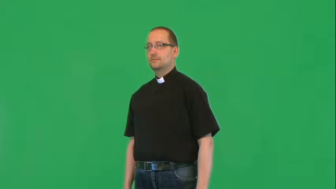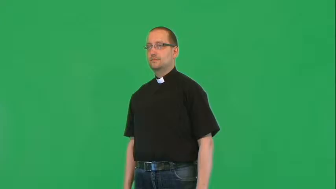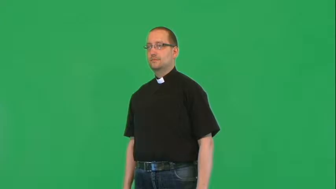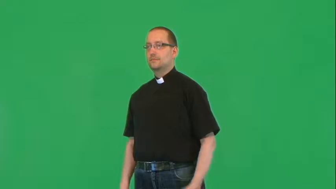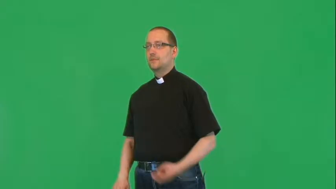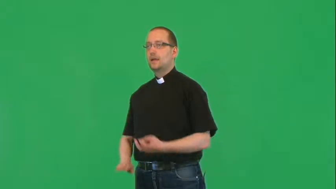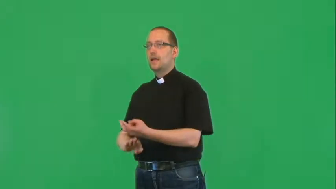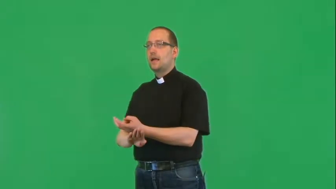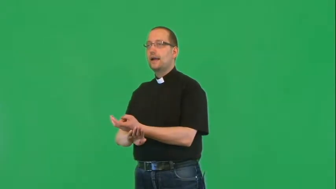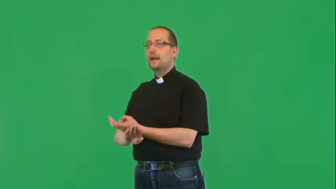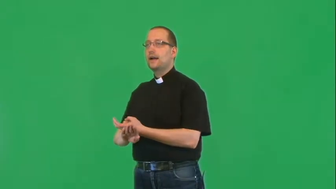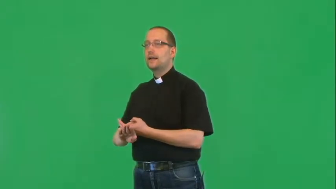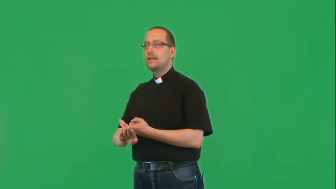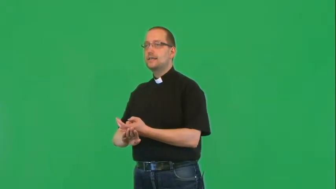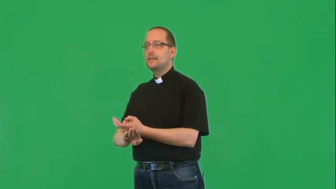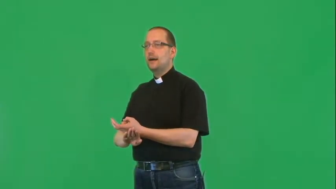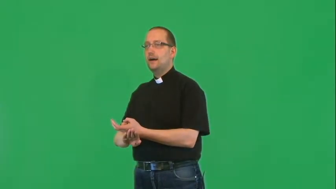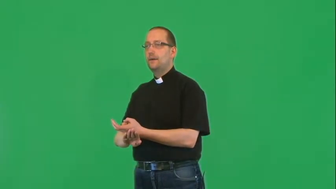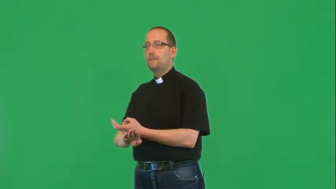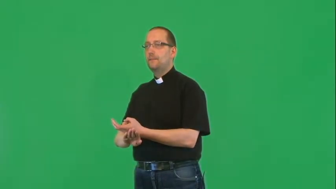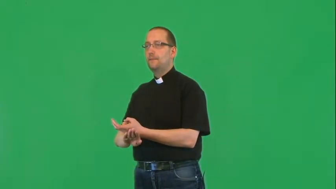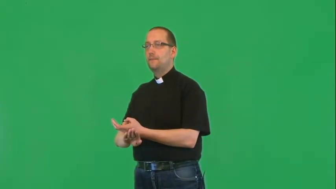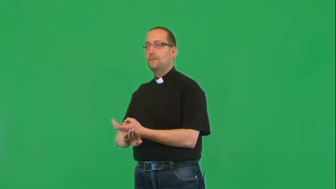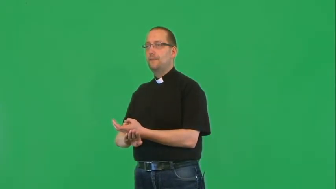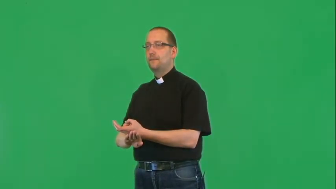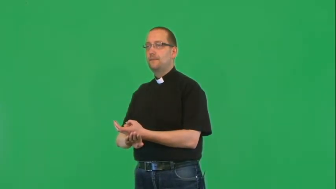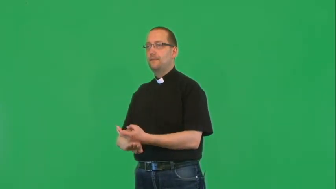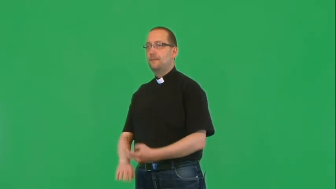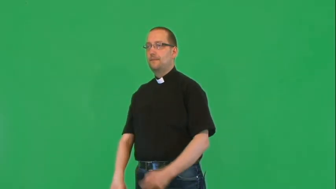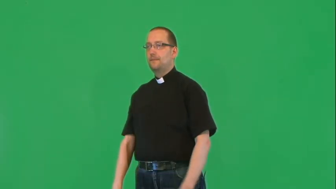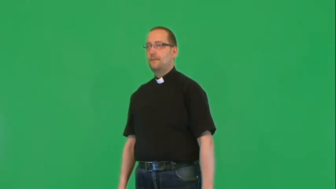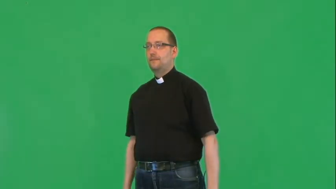herezja